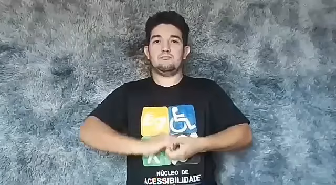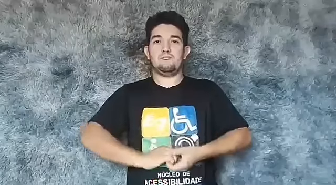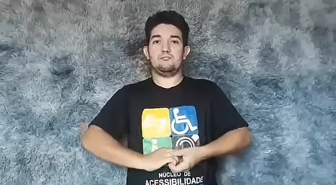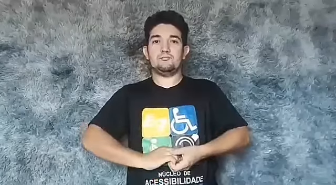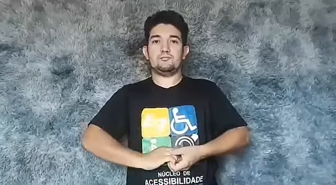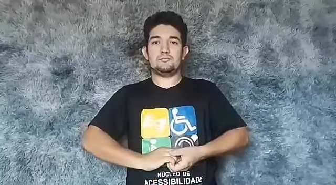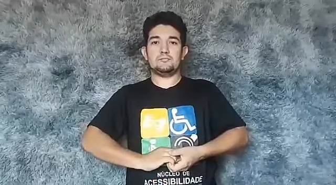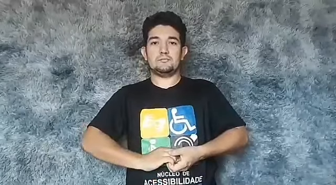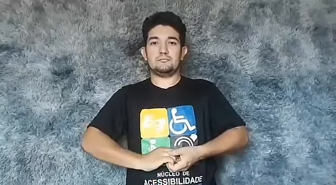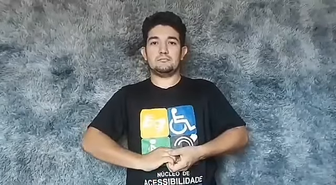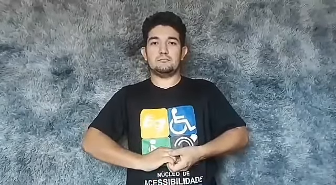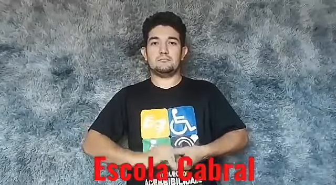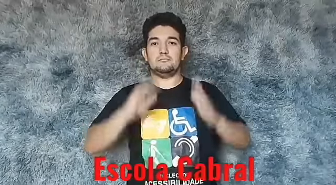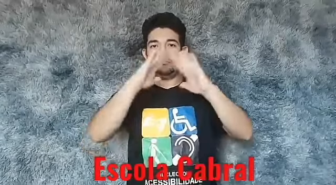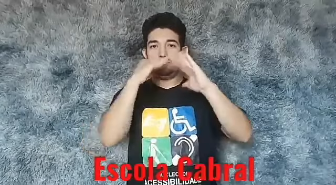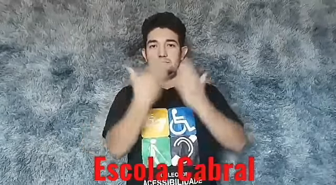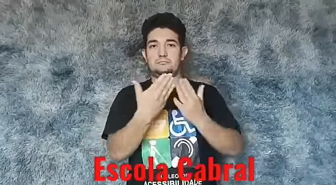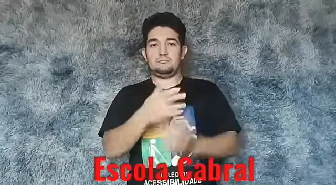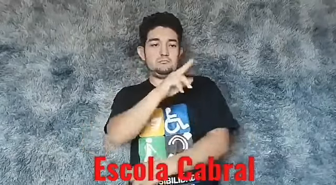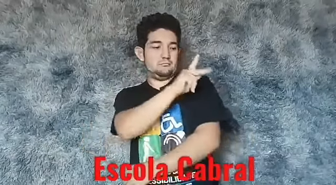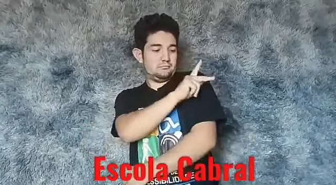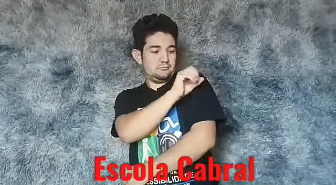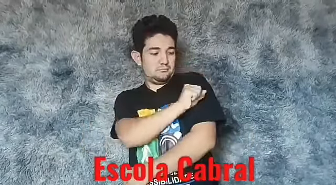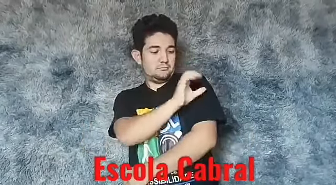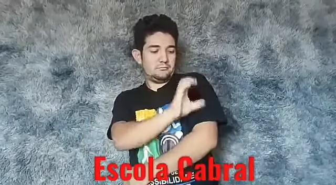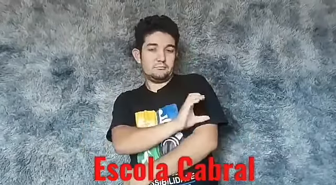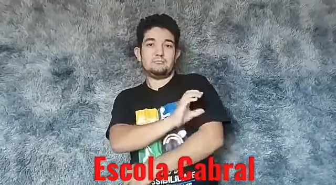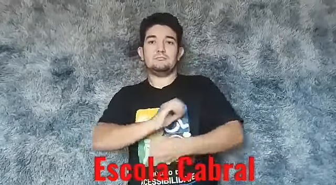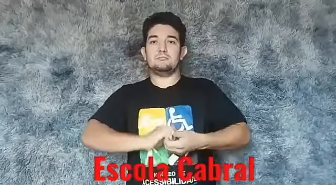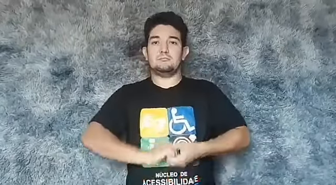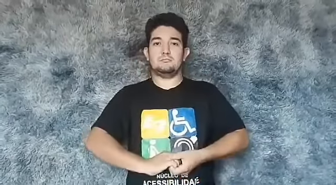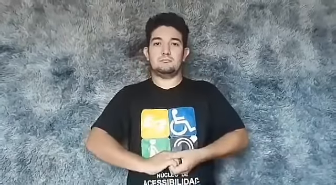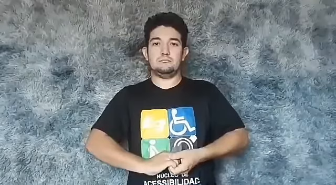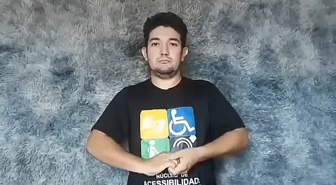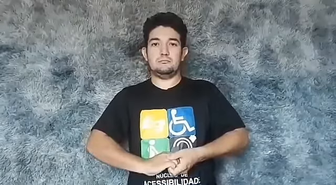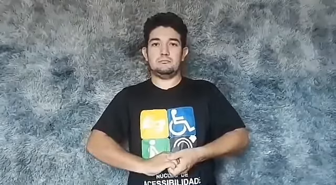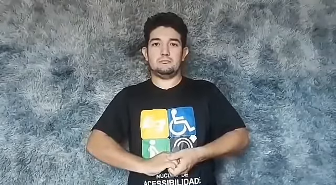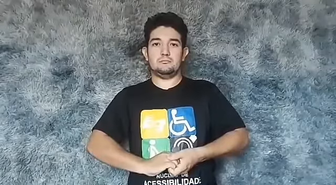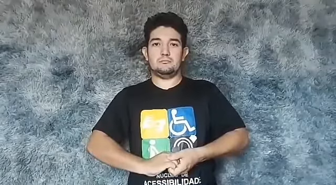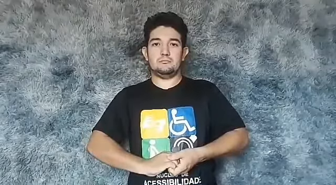Escola Cabral